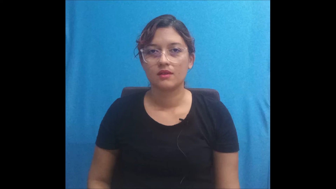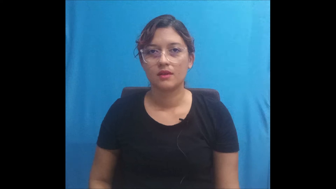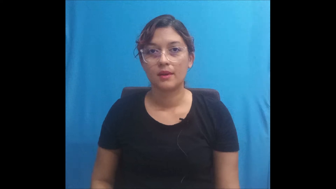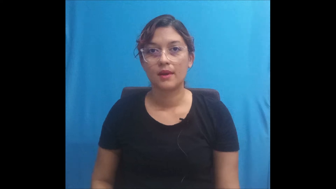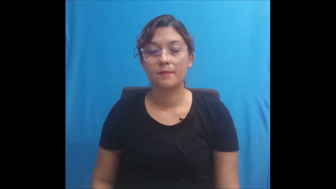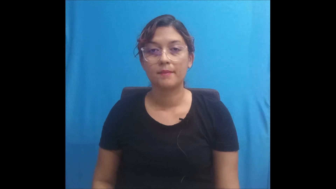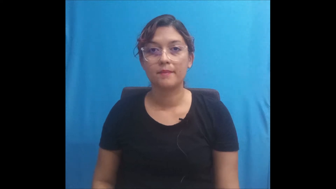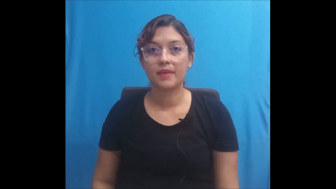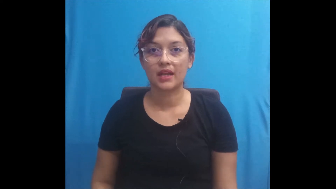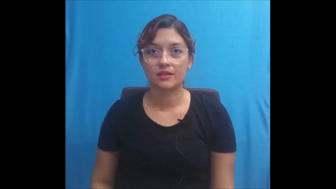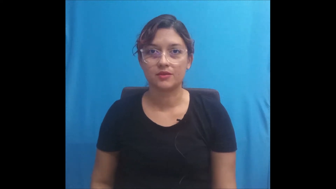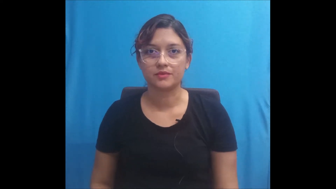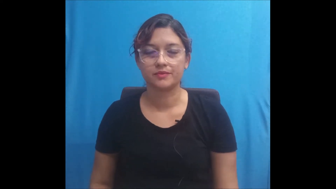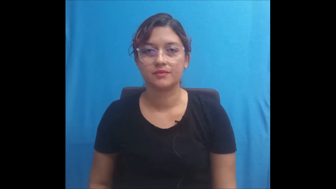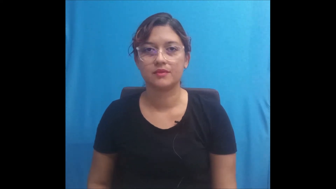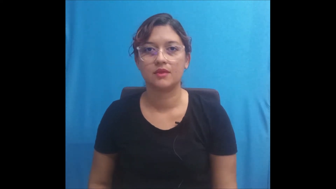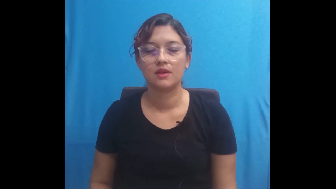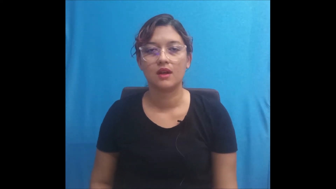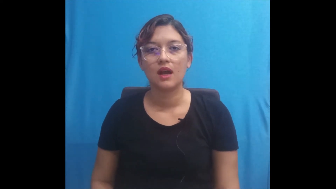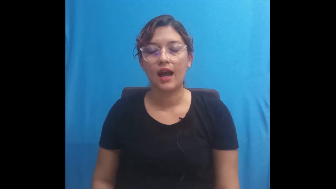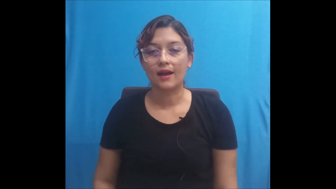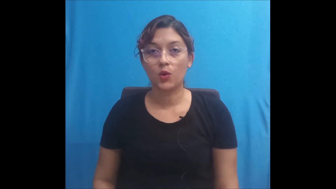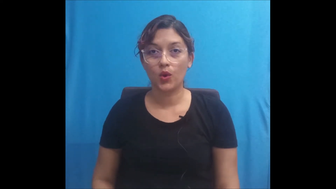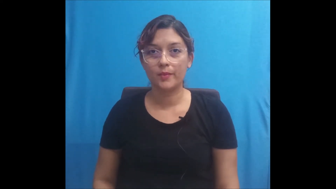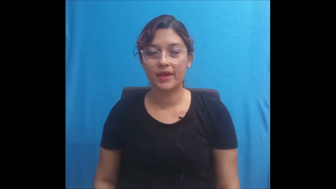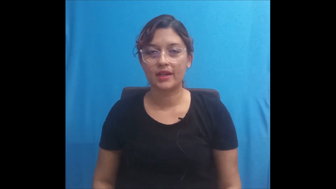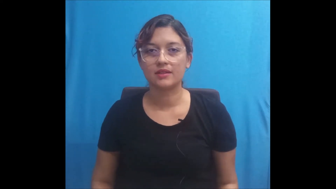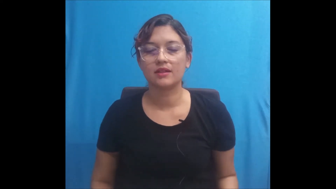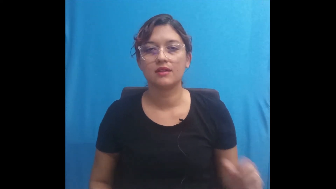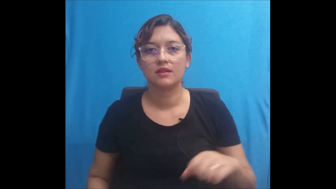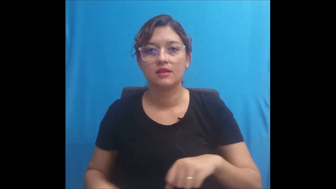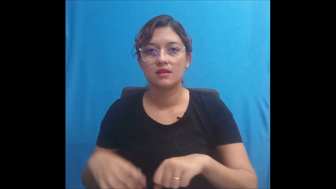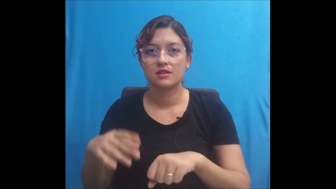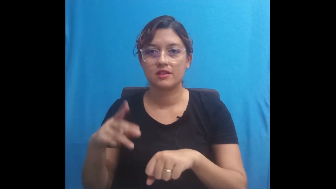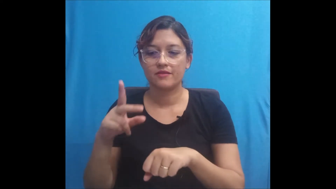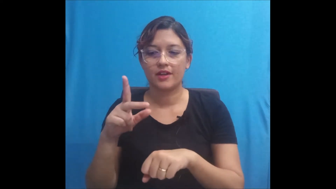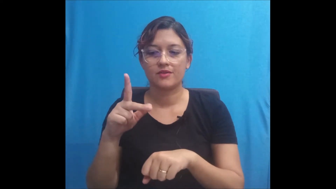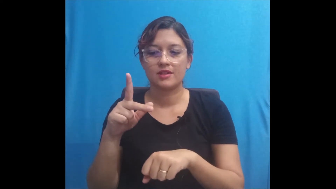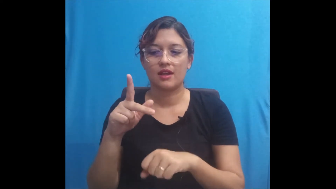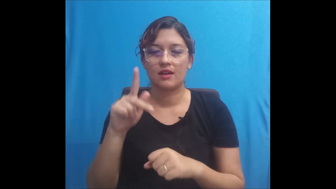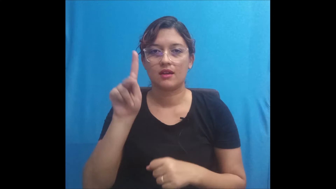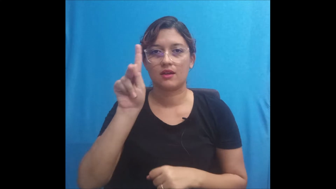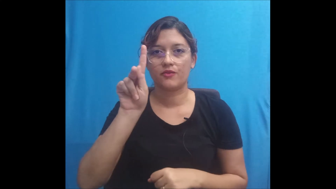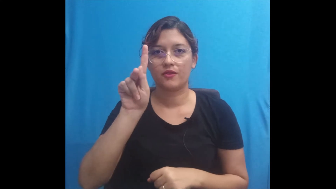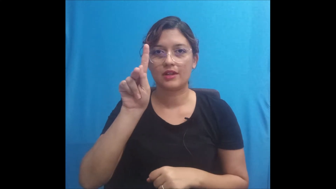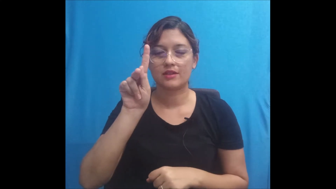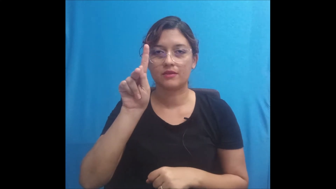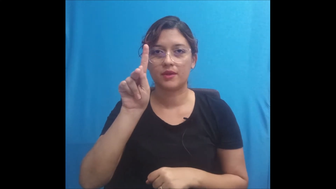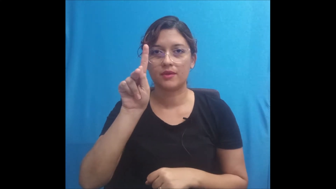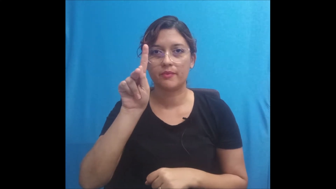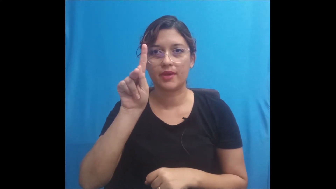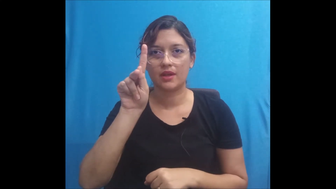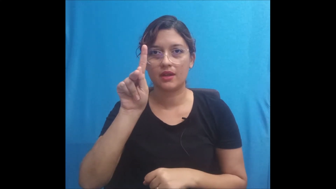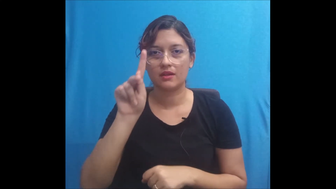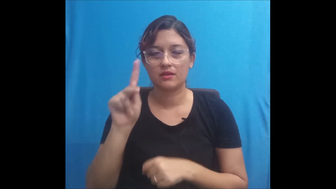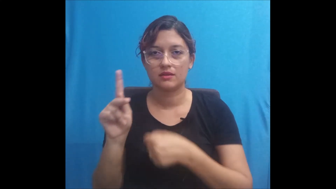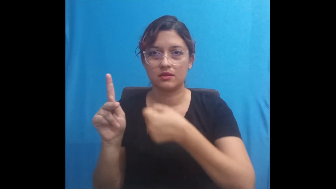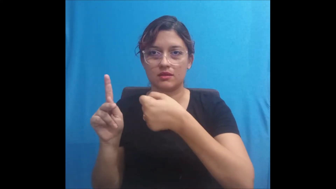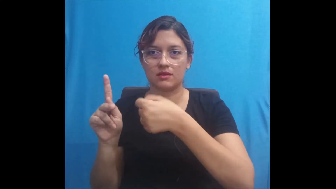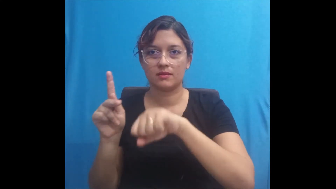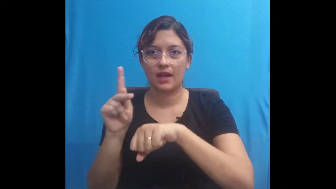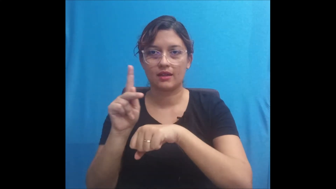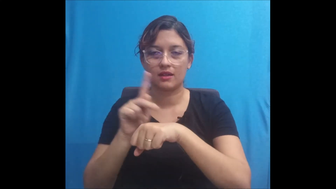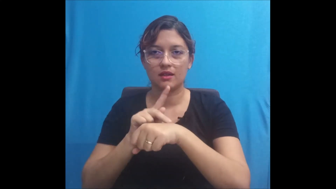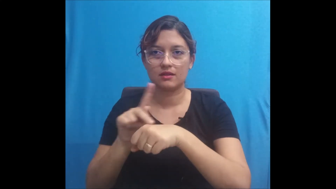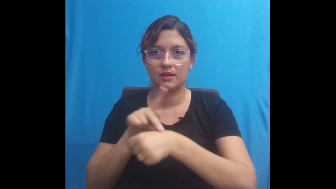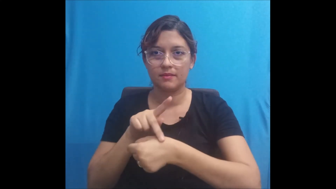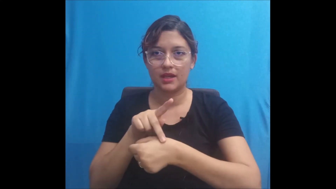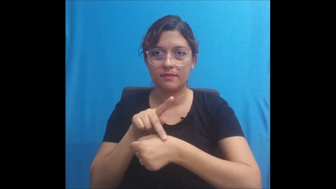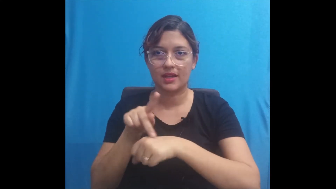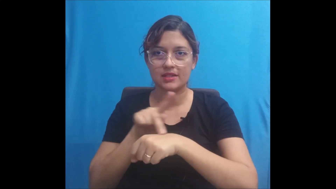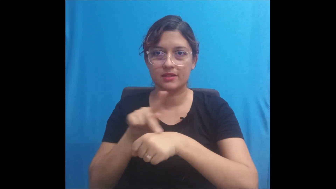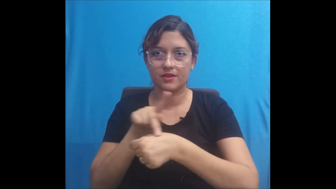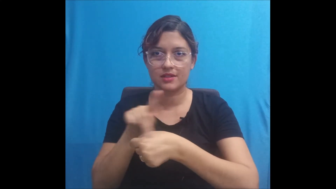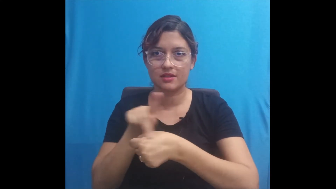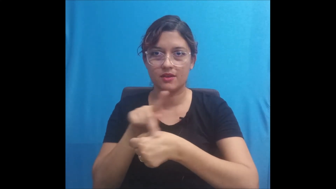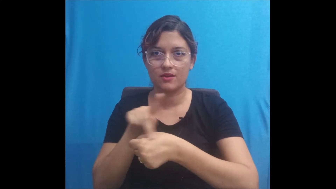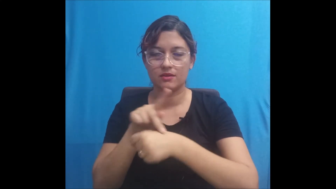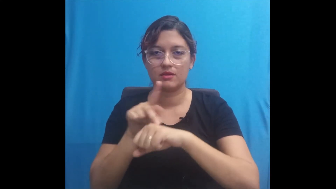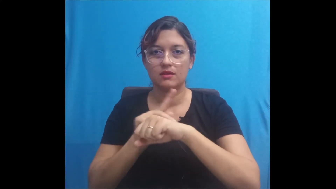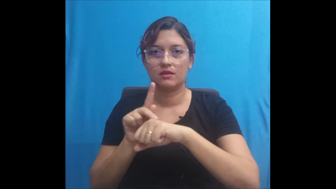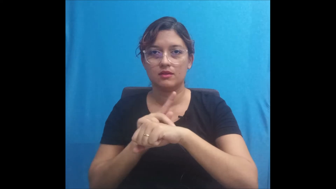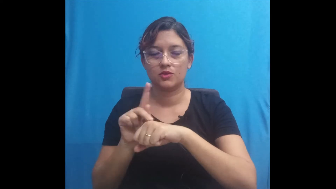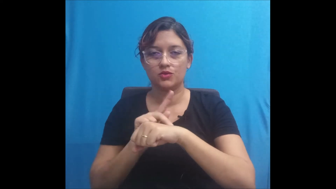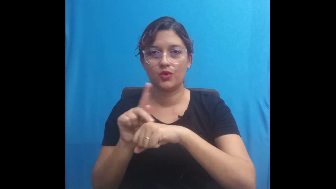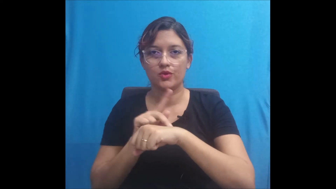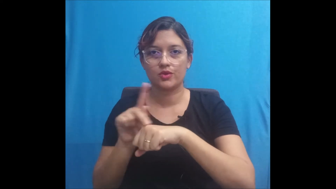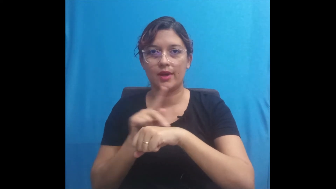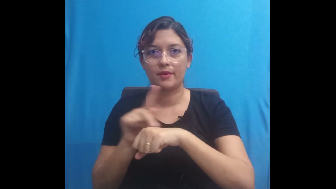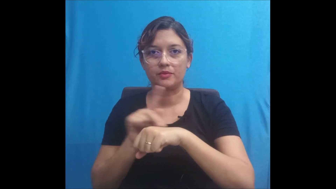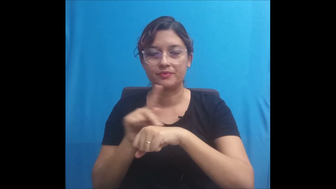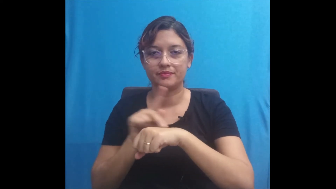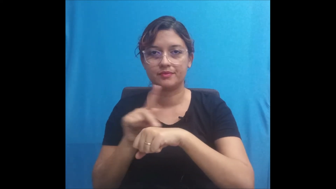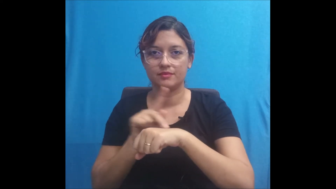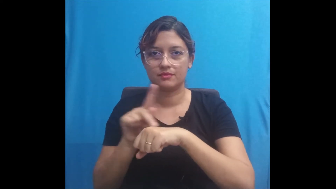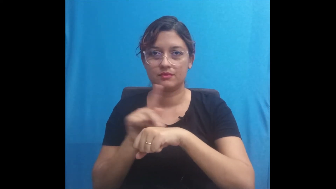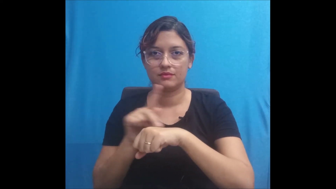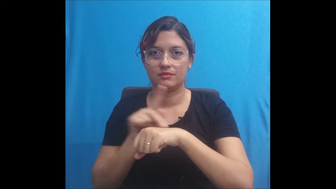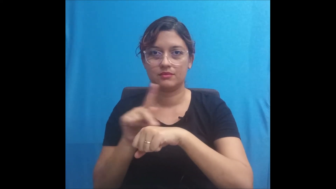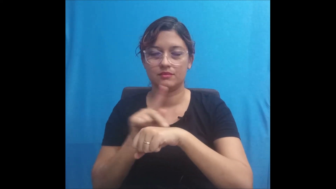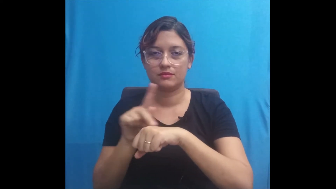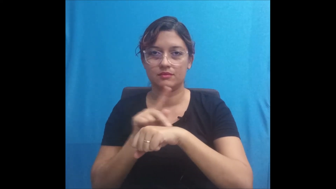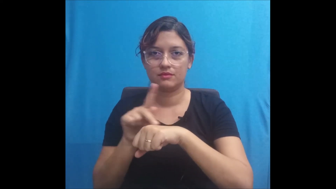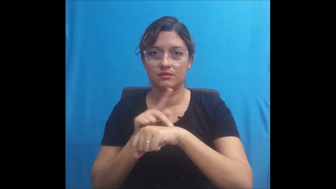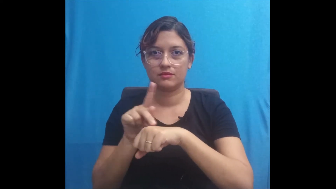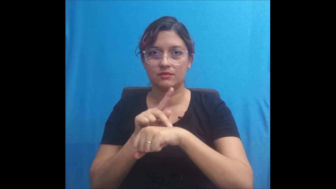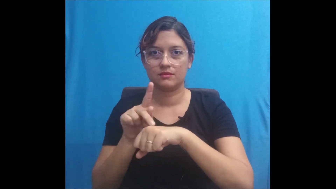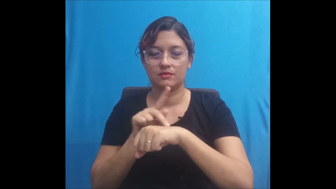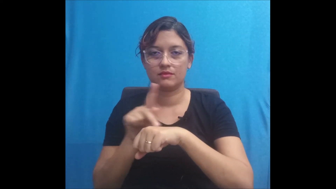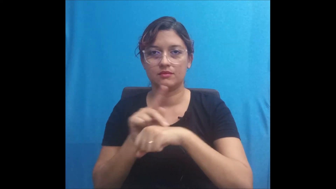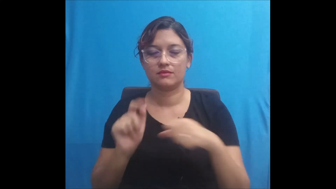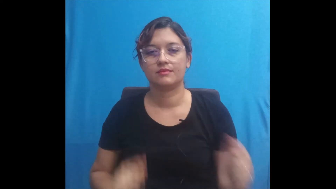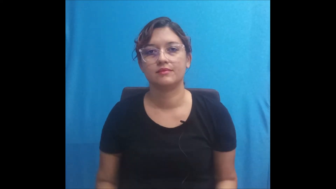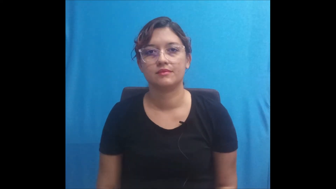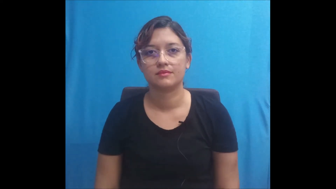PRETO